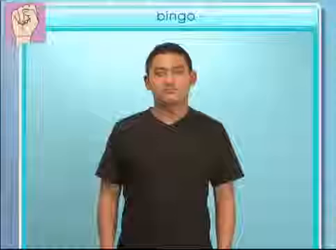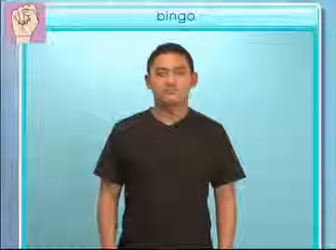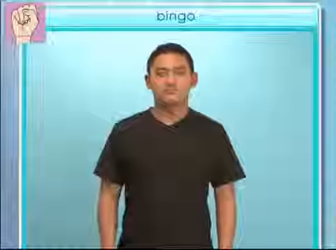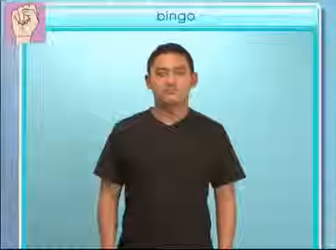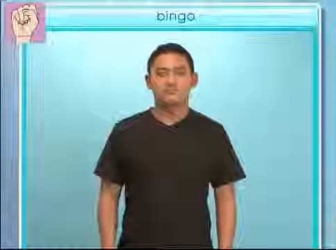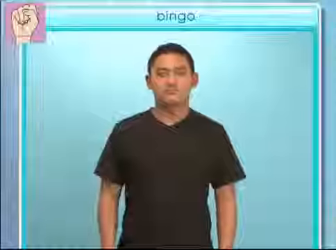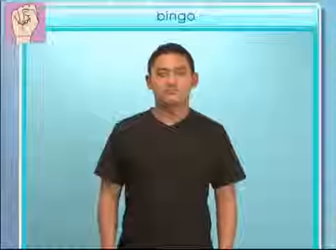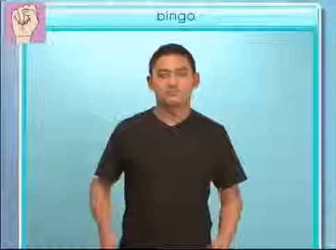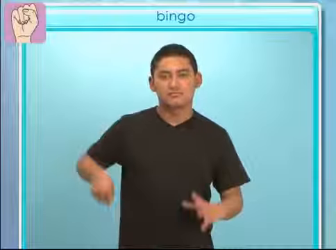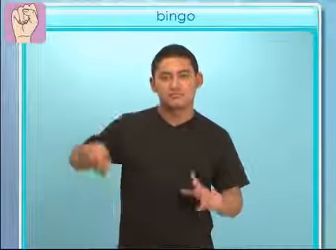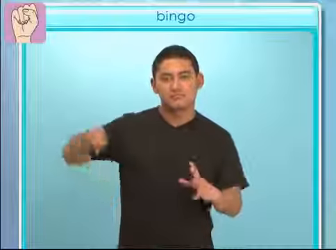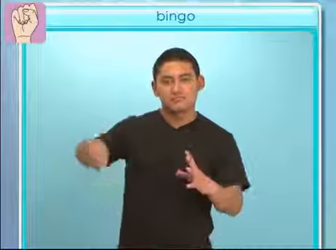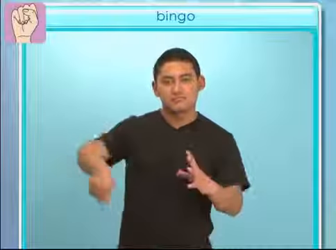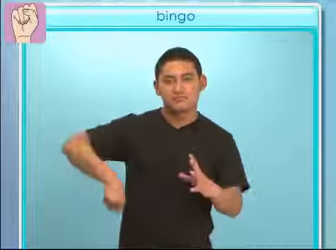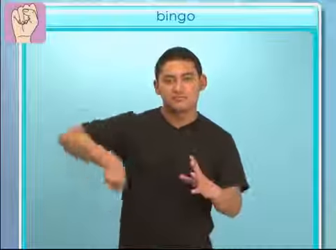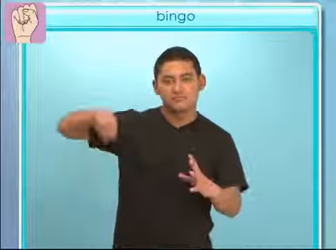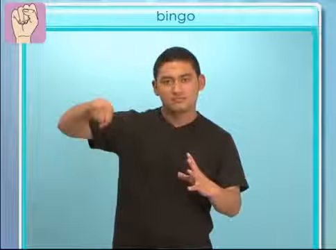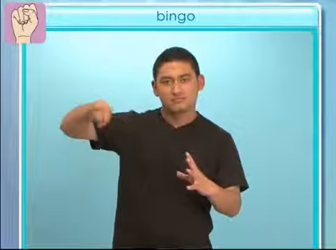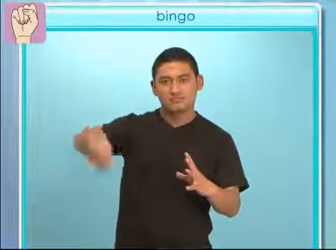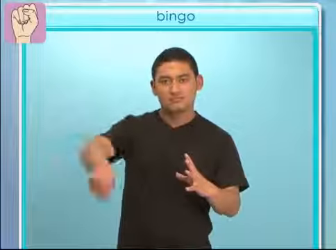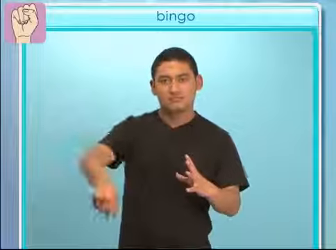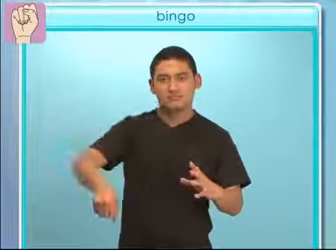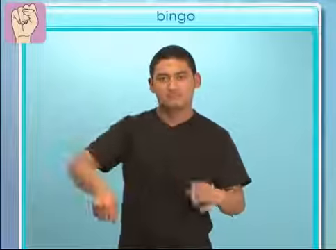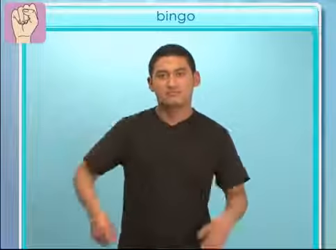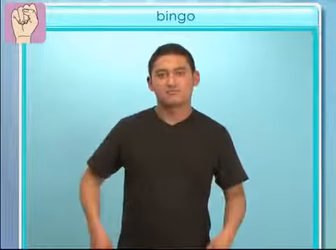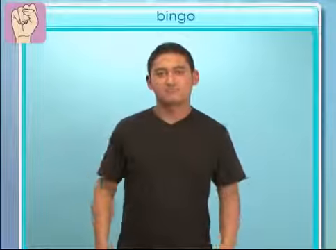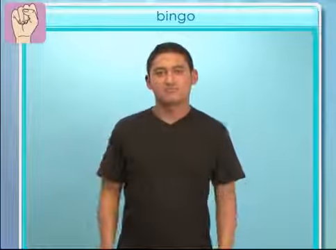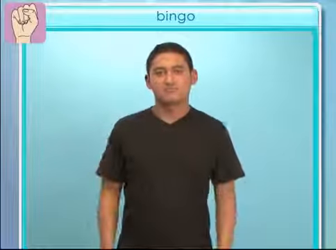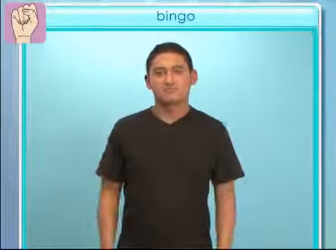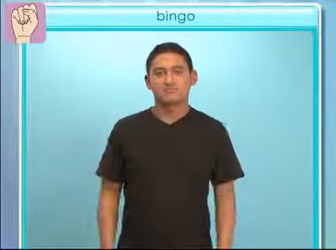BINGO